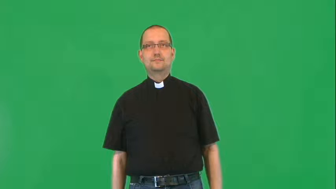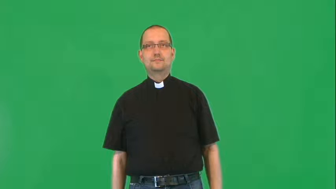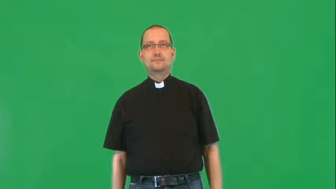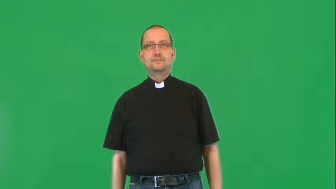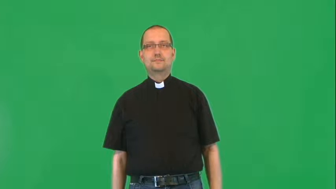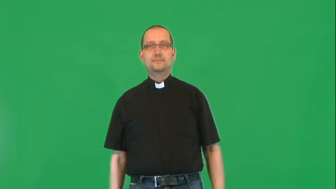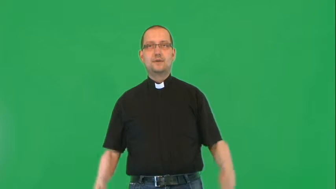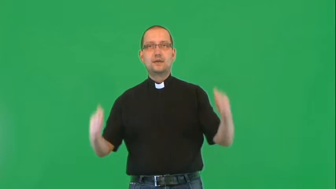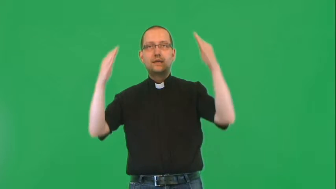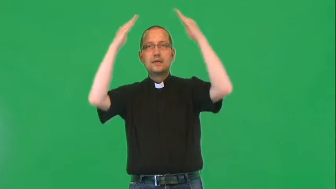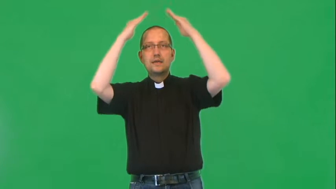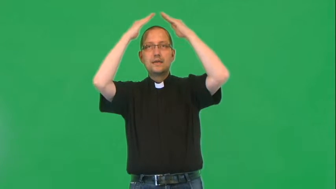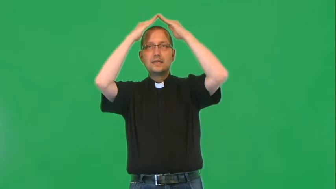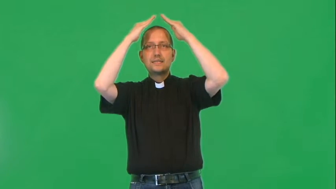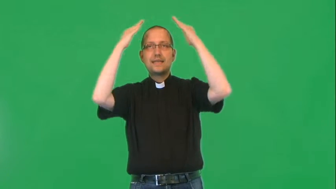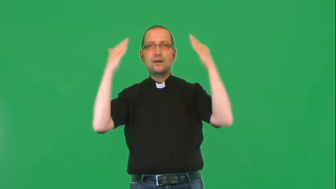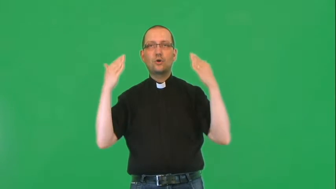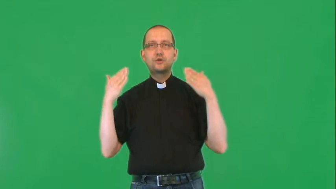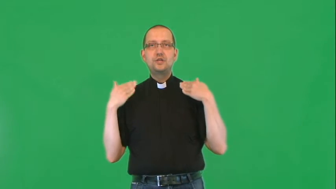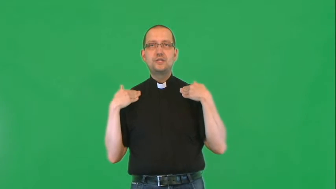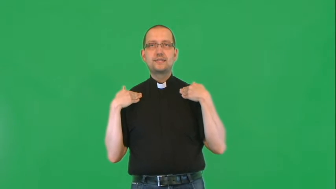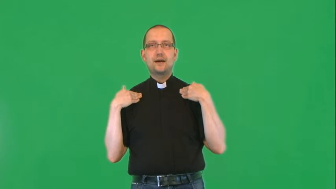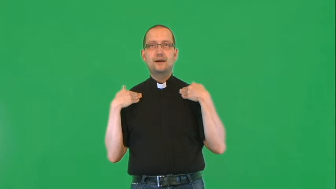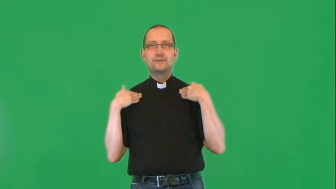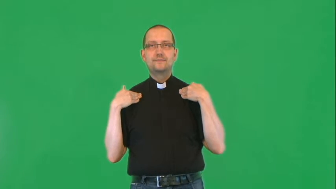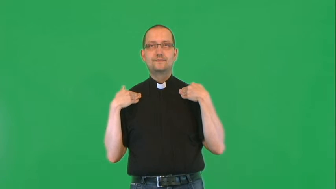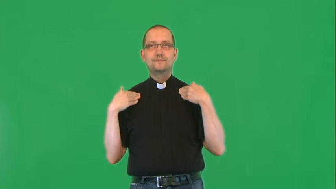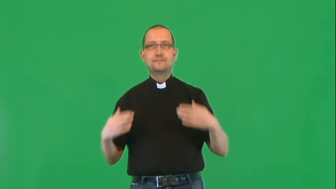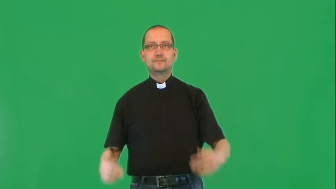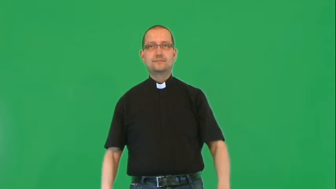zakonnica